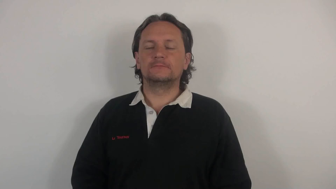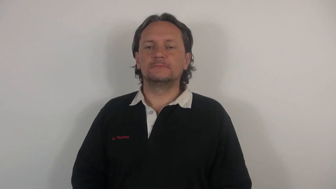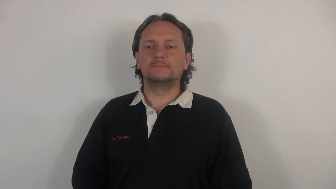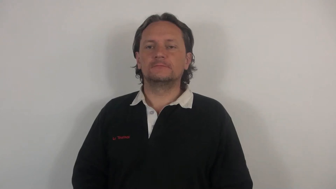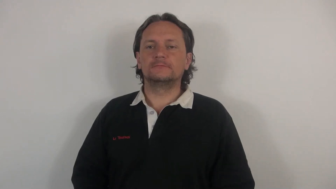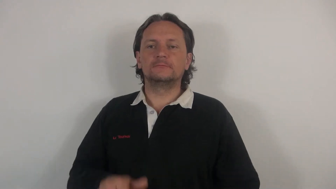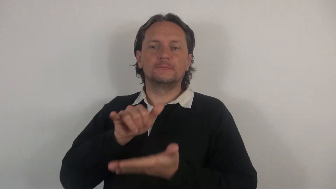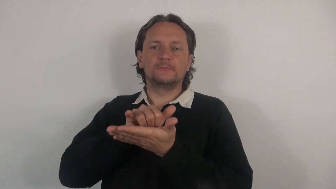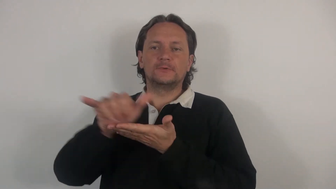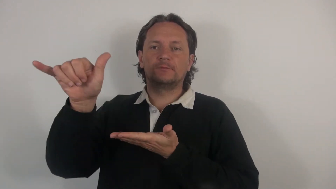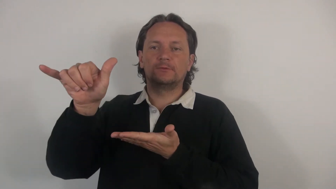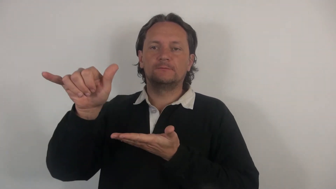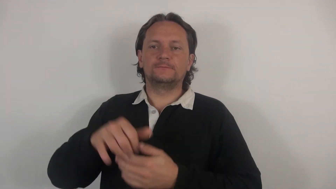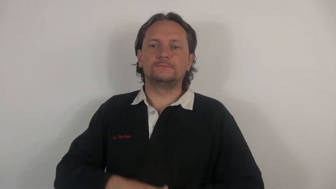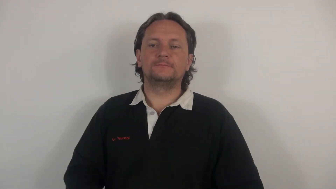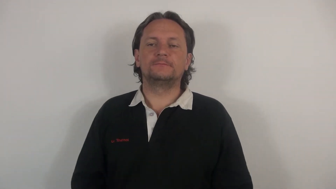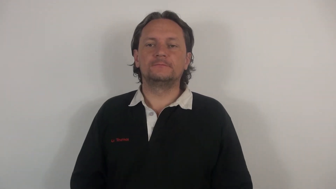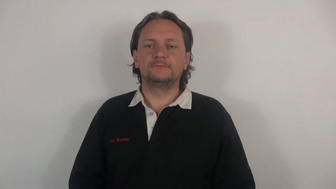Guipavas